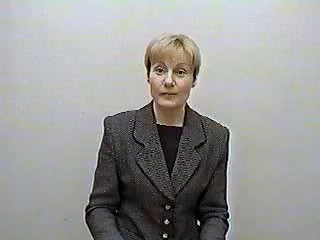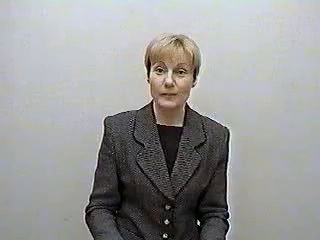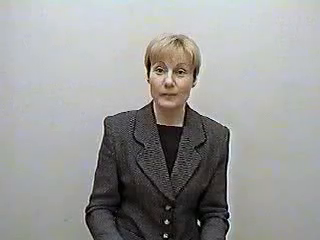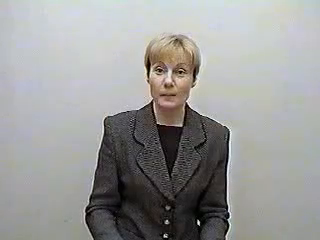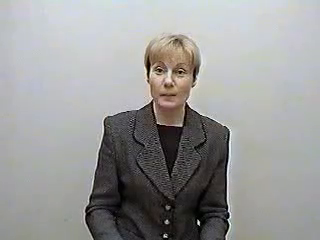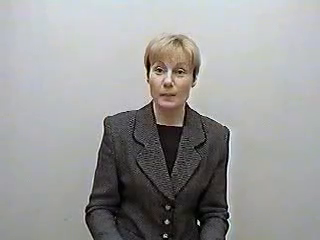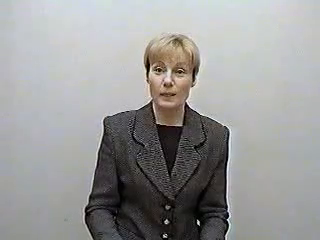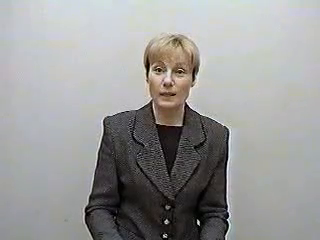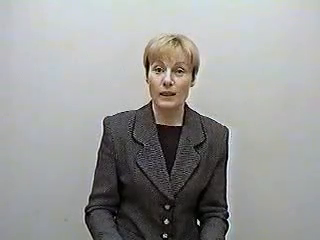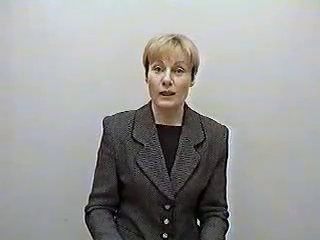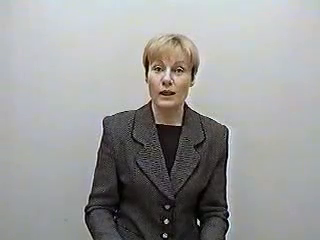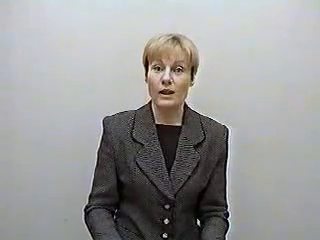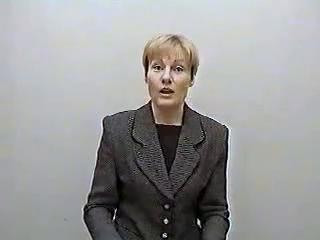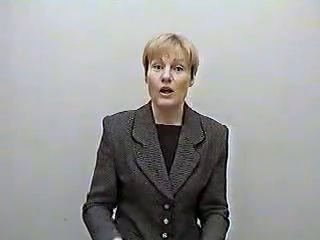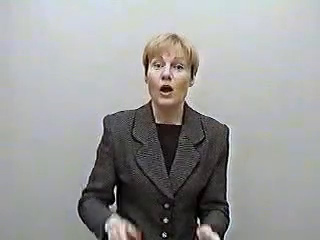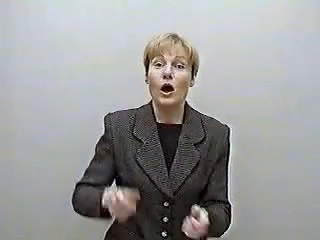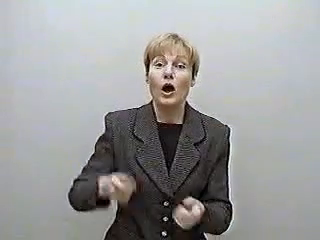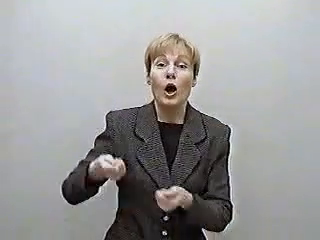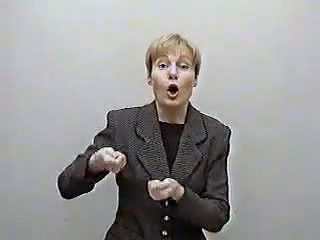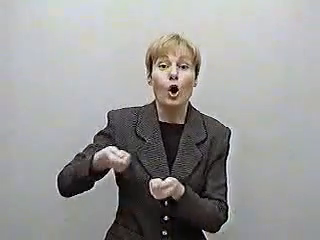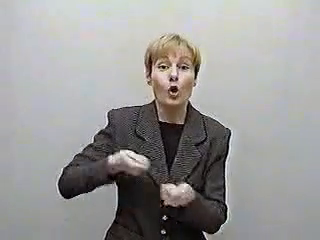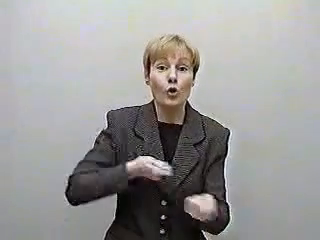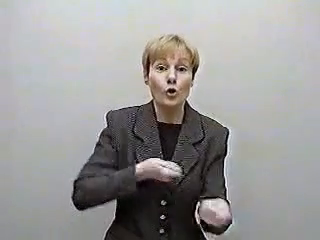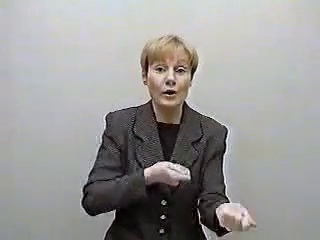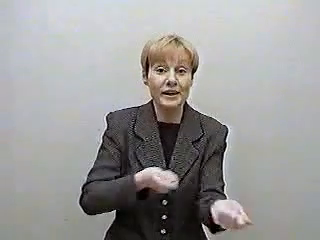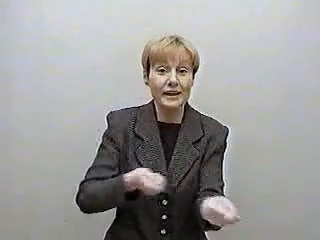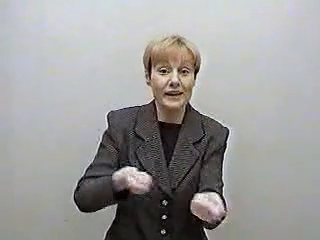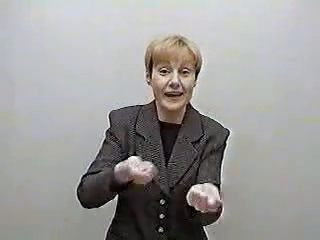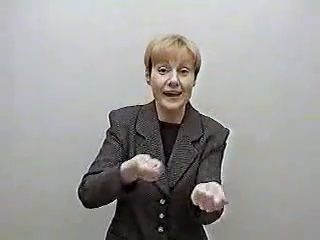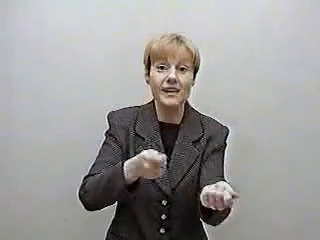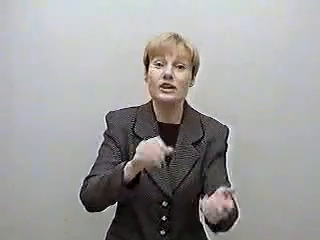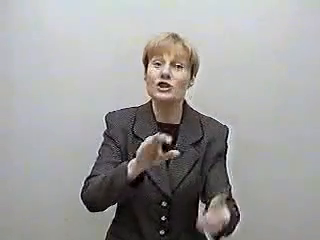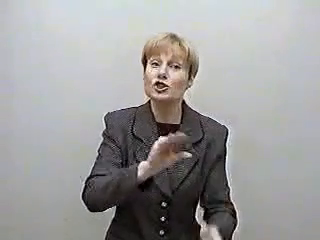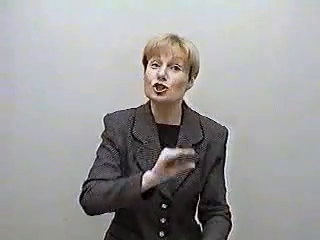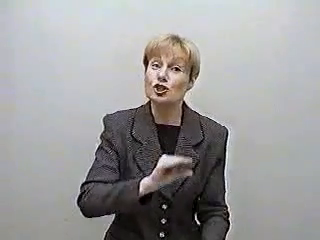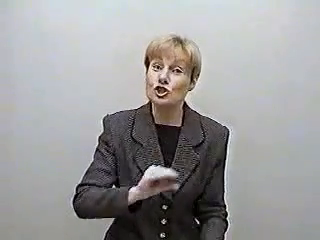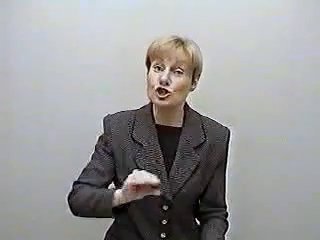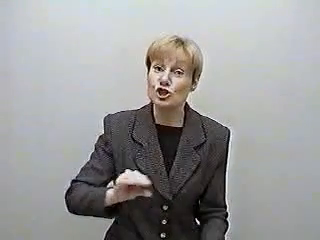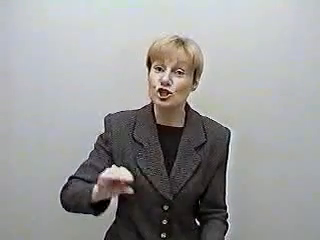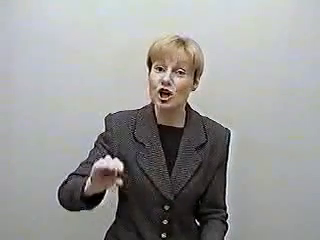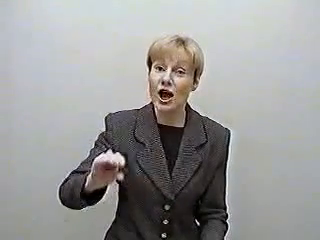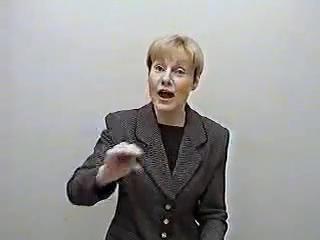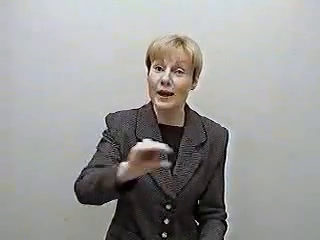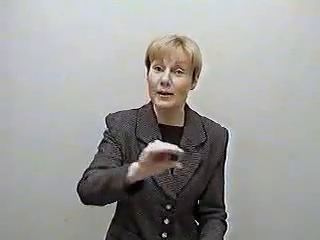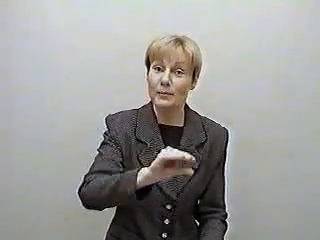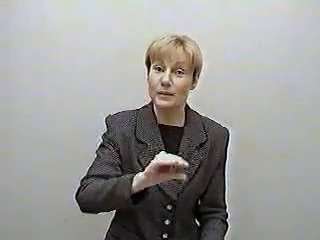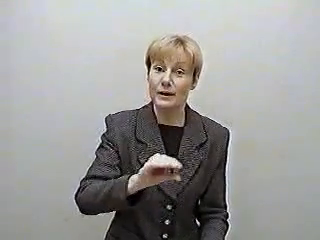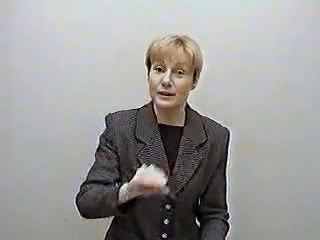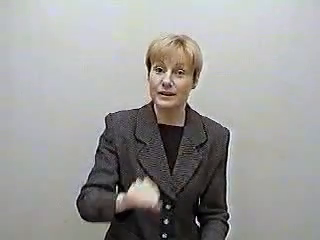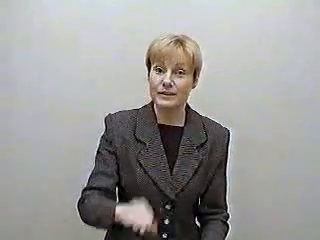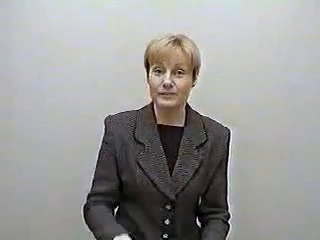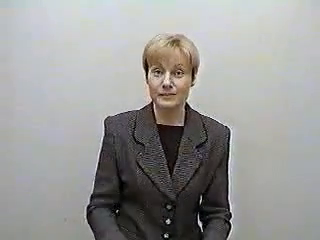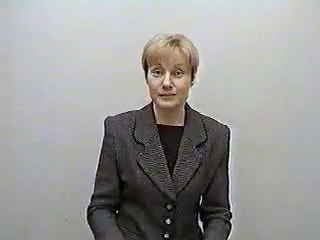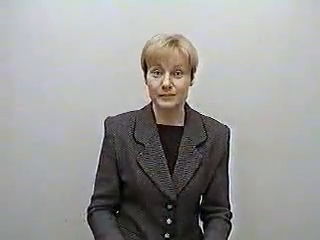хоккей с шайбой